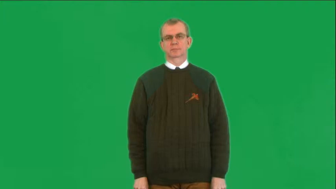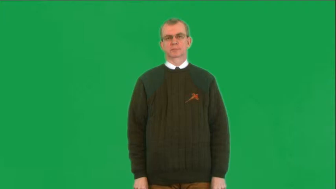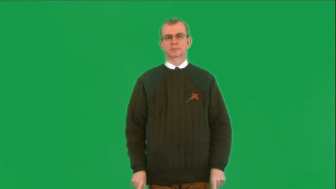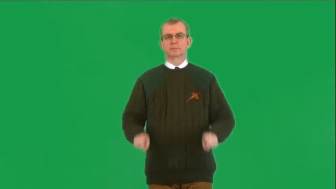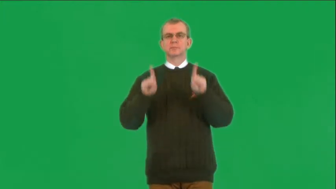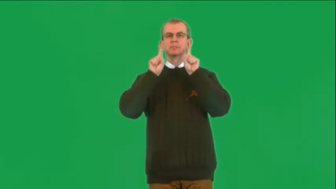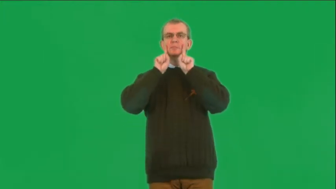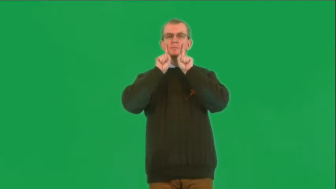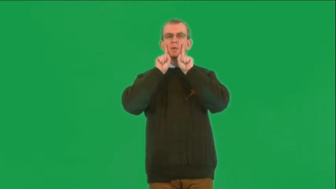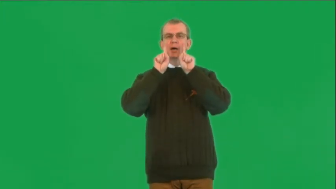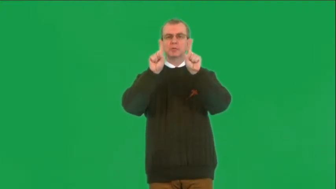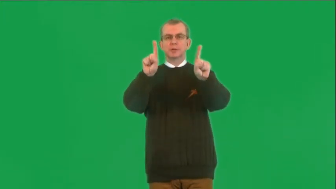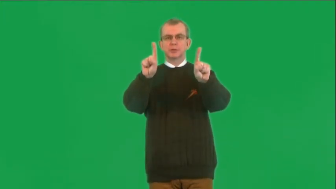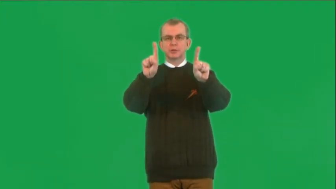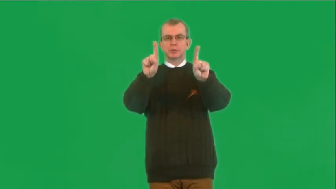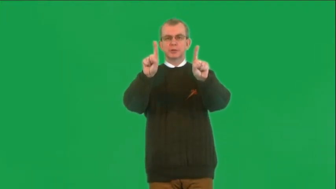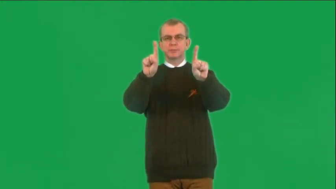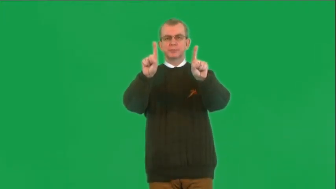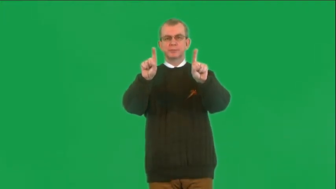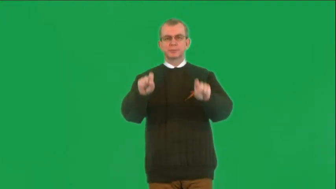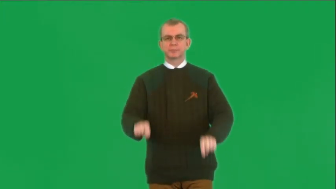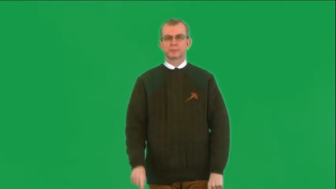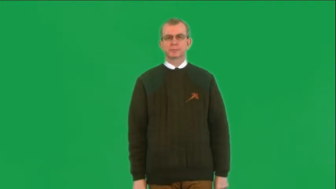autentyczny